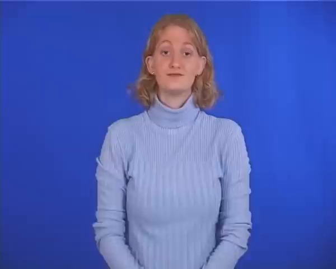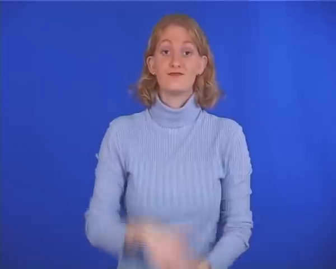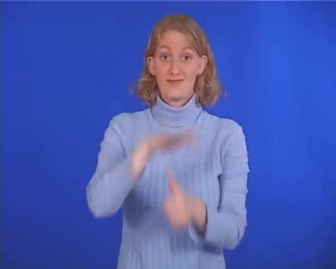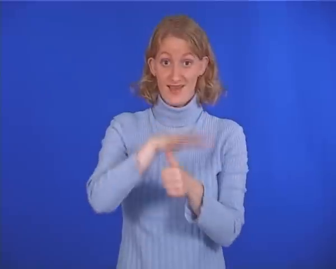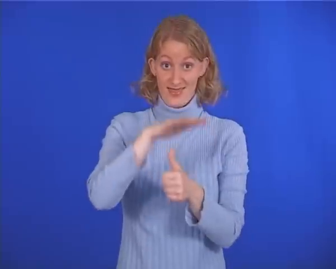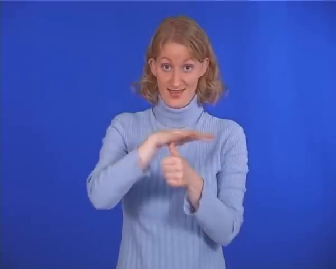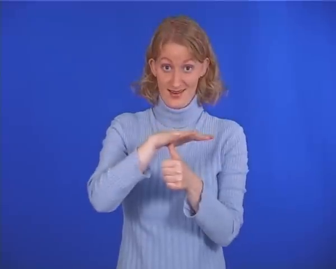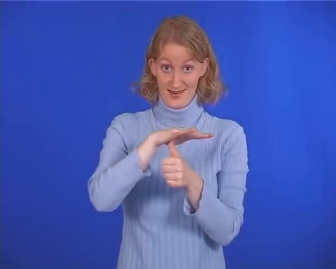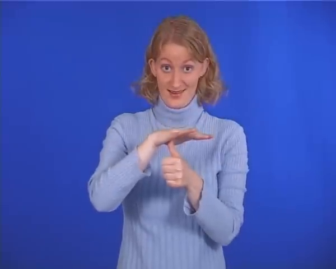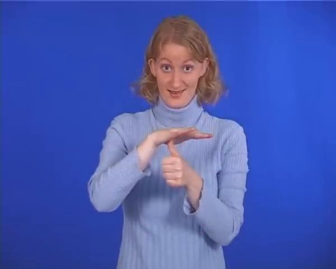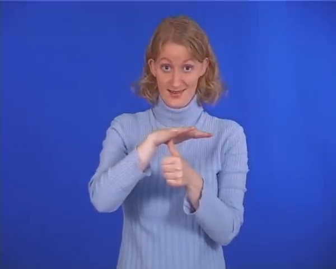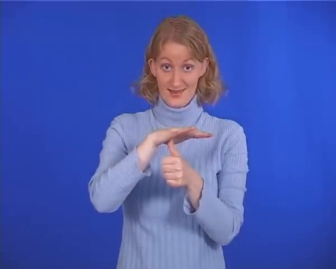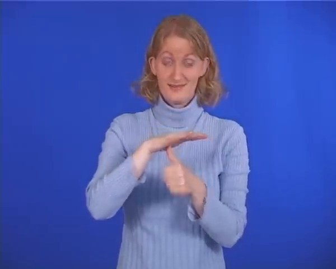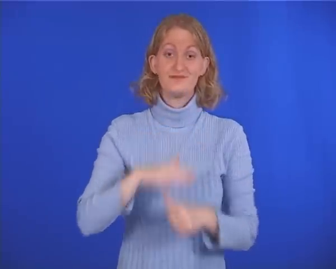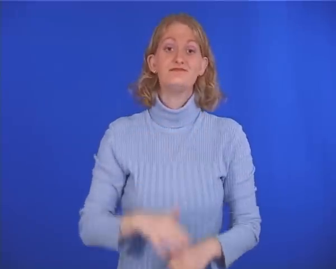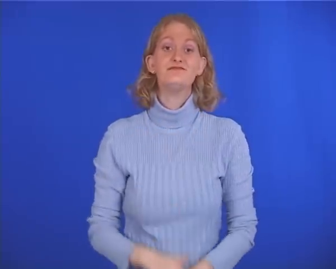adal